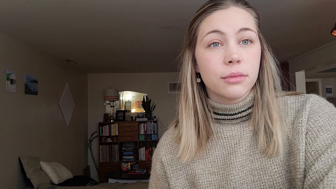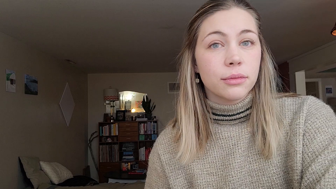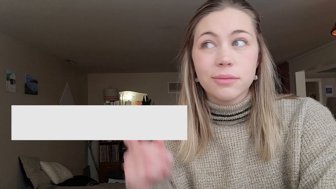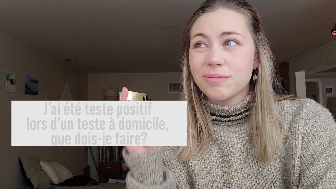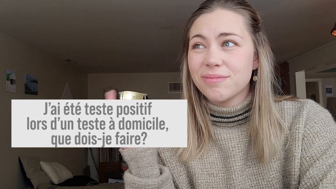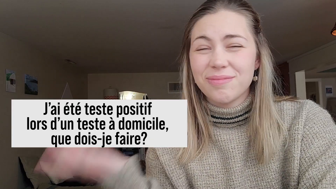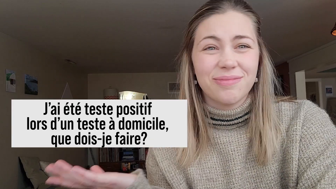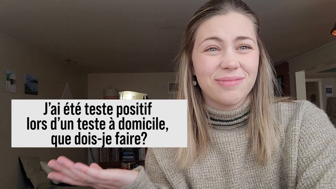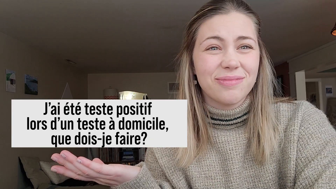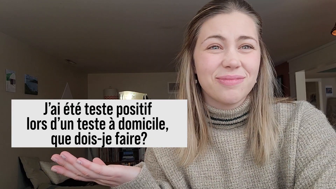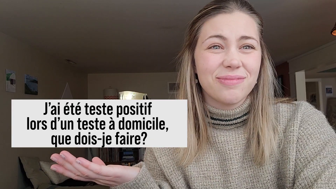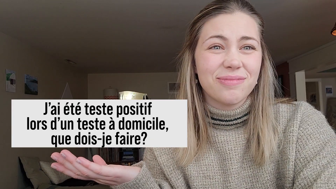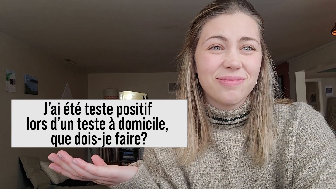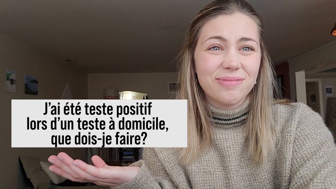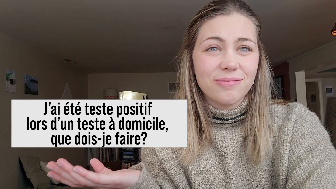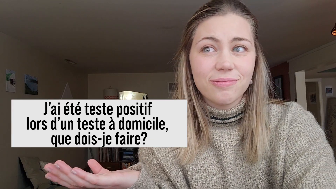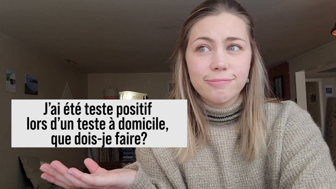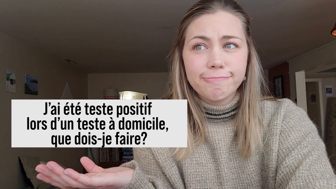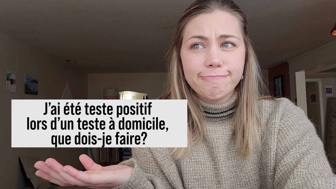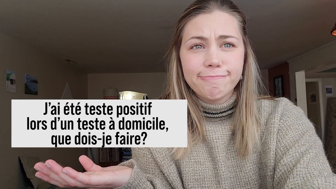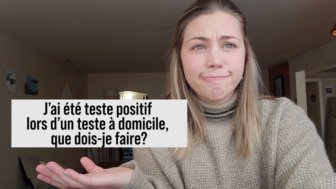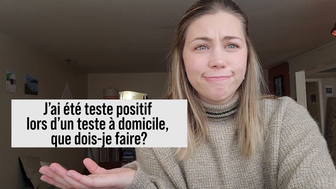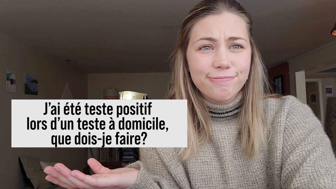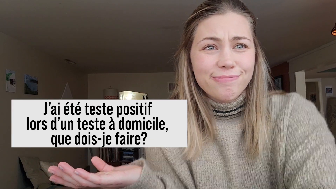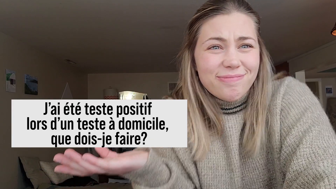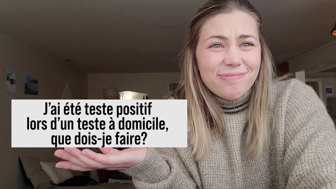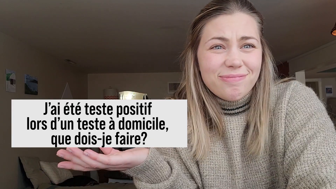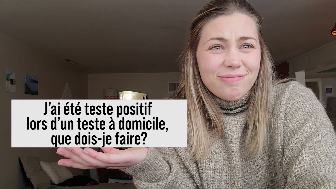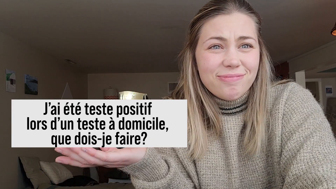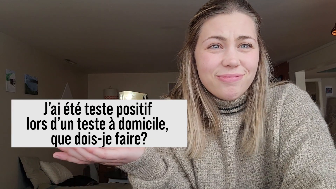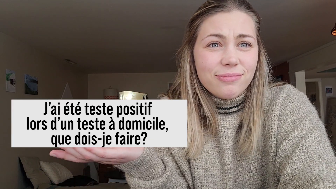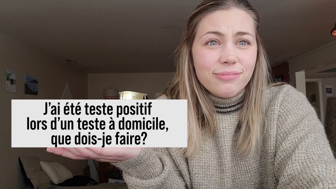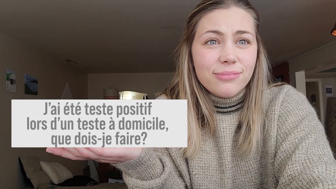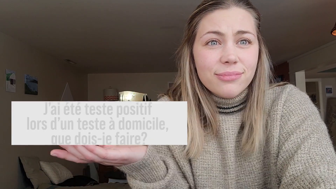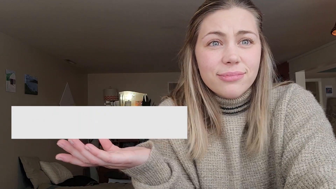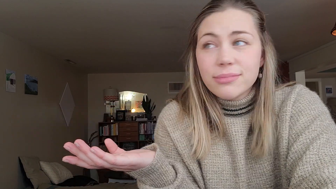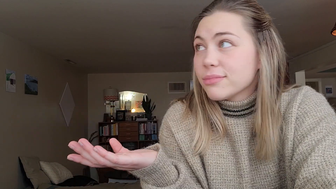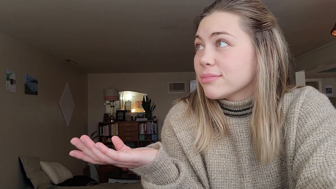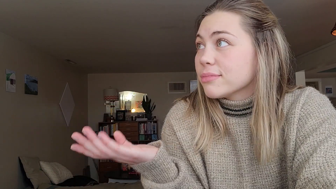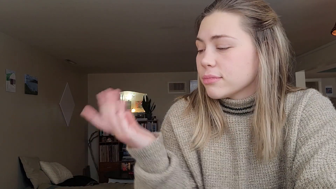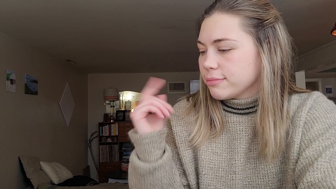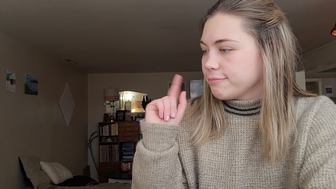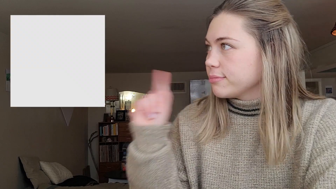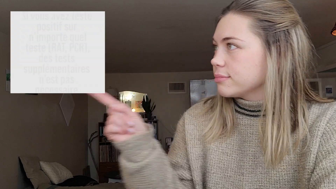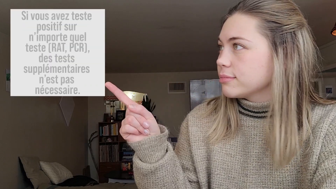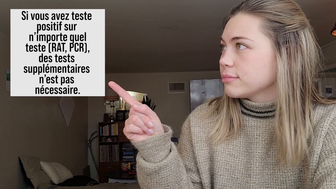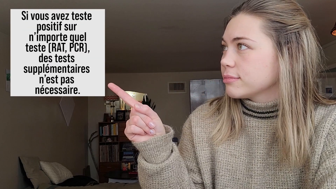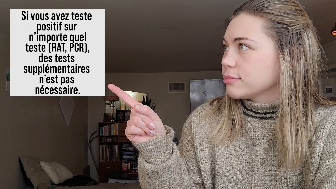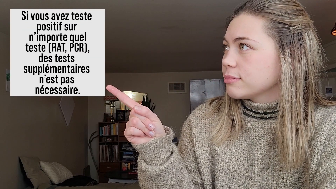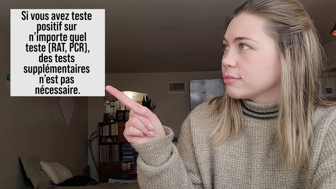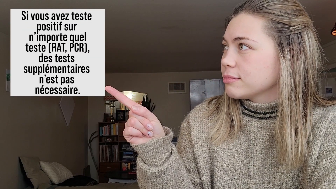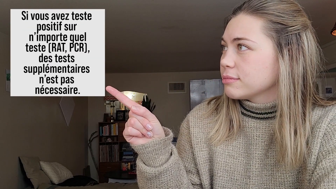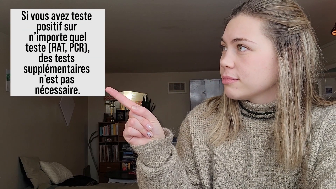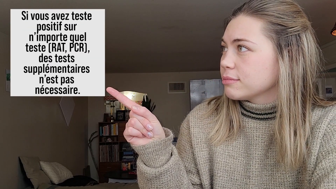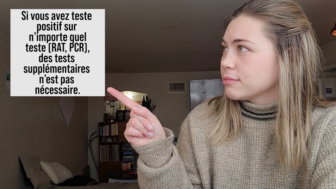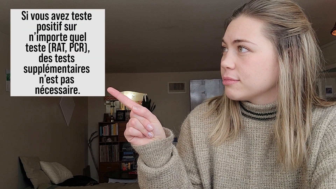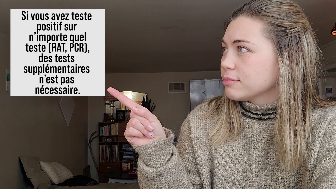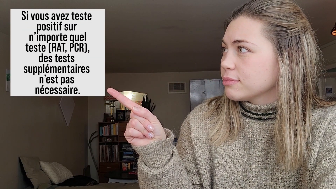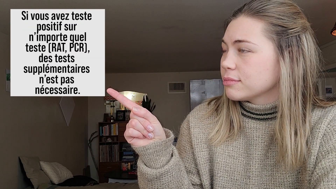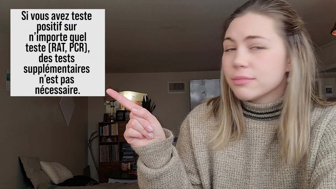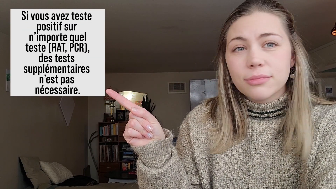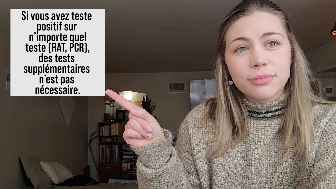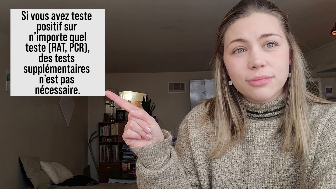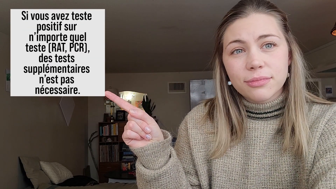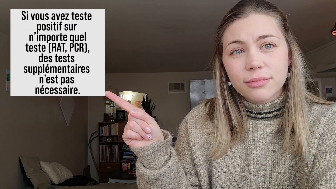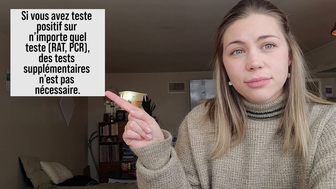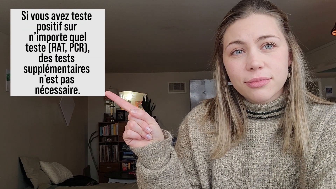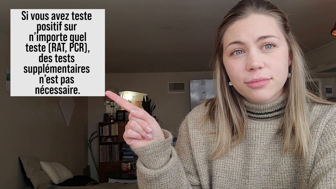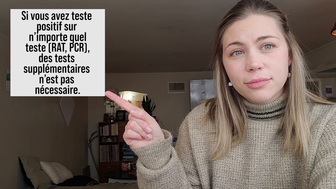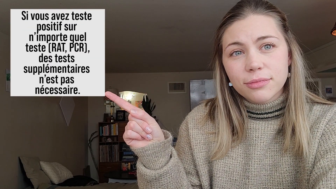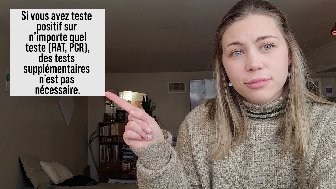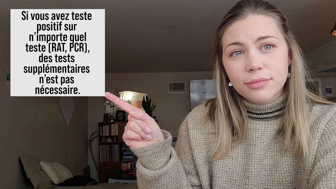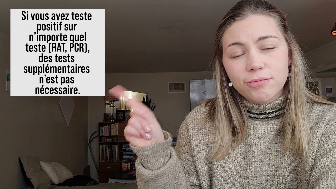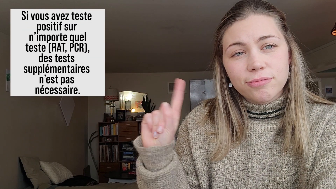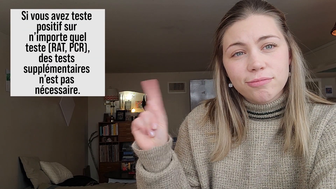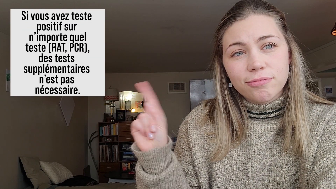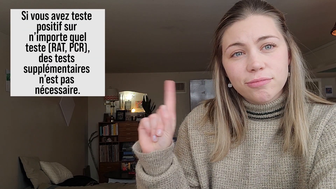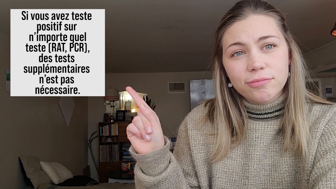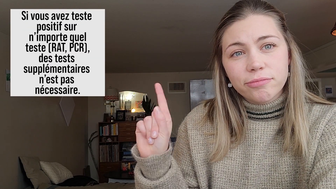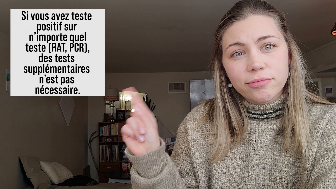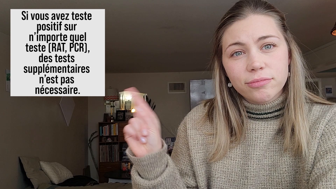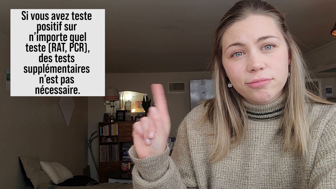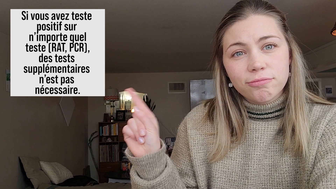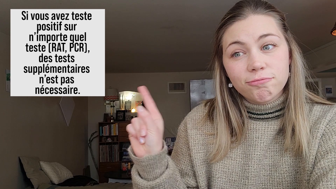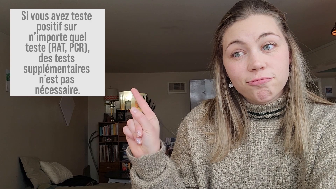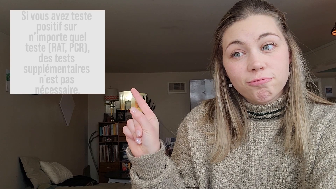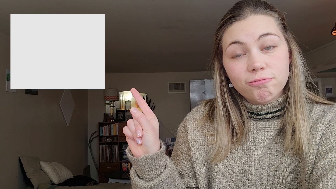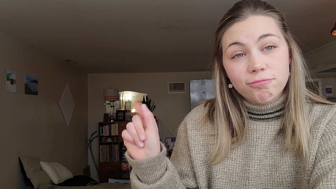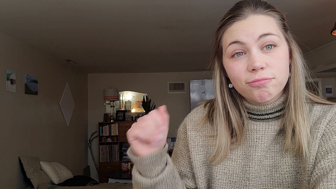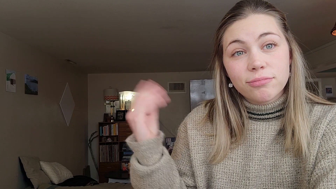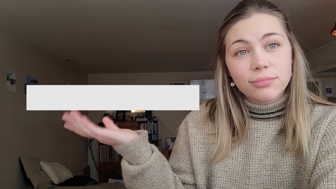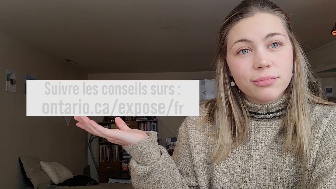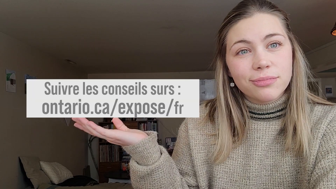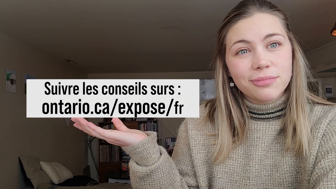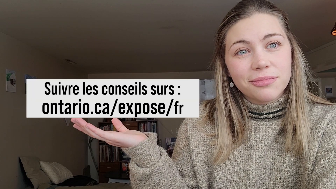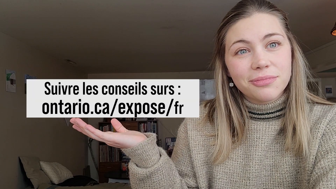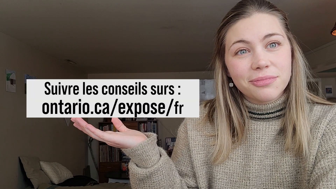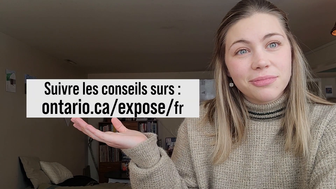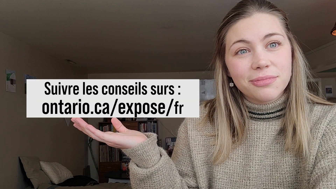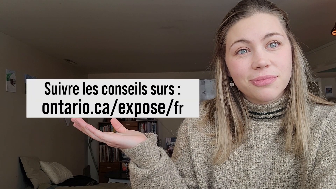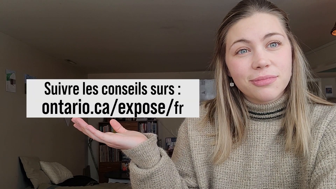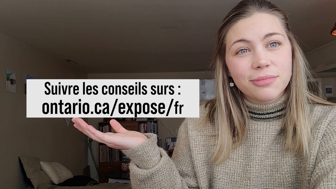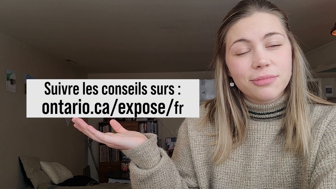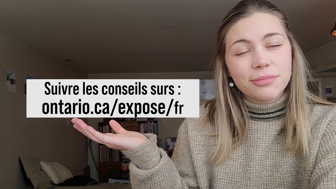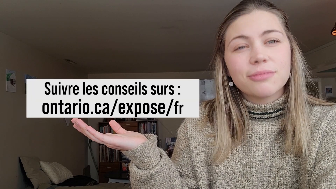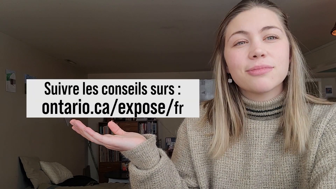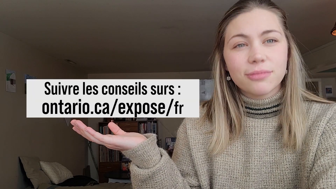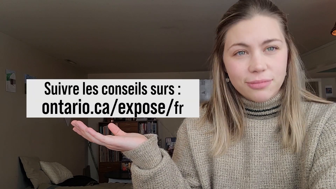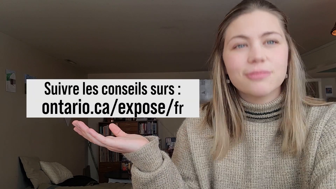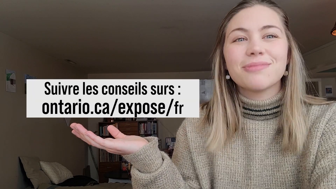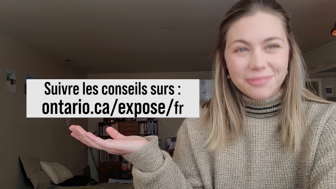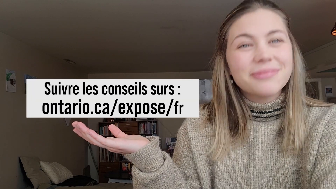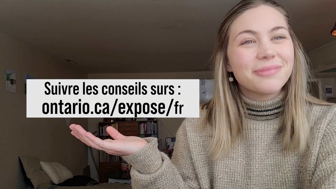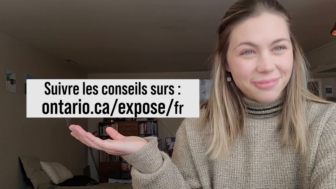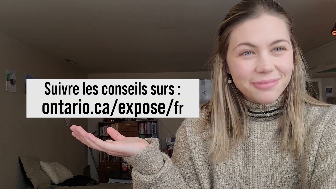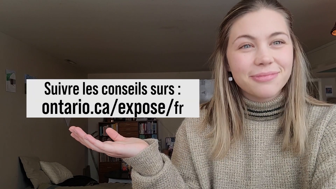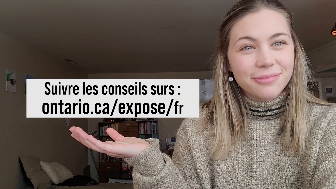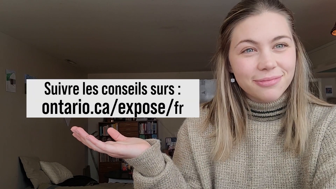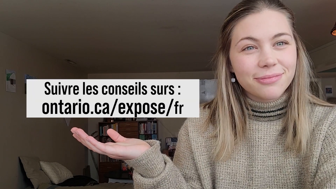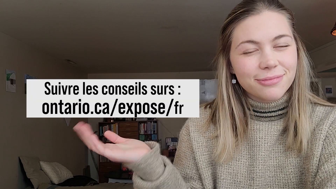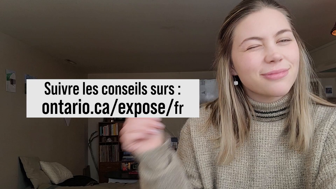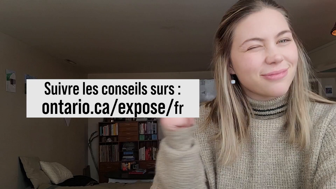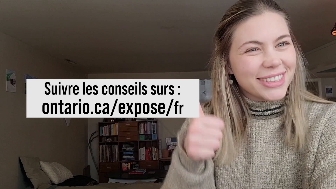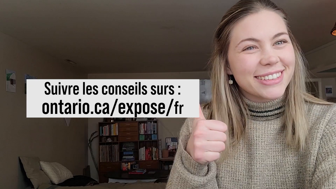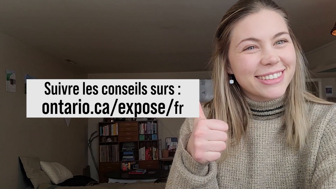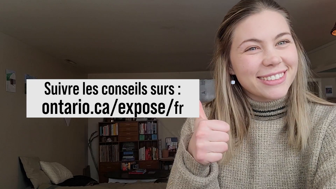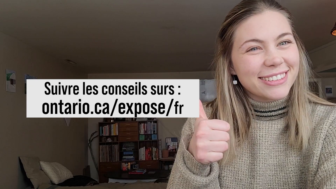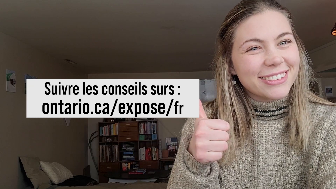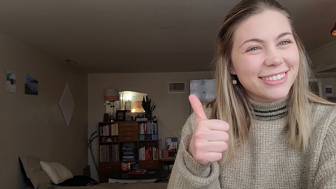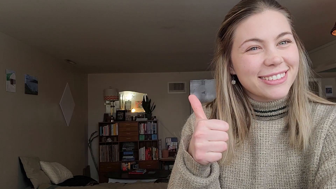J’ai été teste positif lors d’un teste à domicile, que dois-je faire?